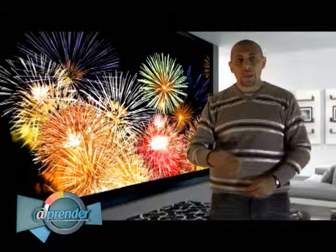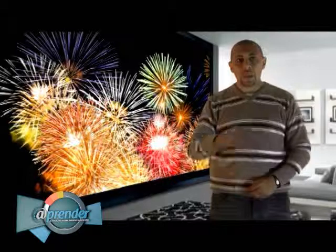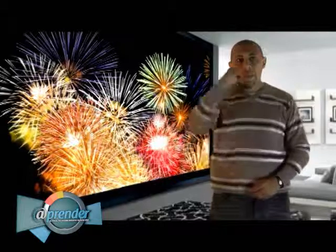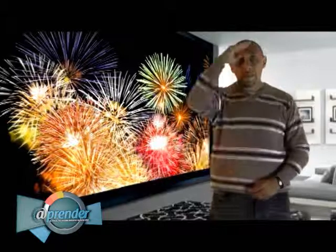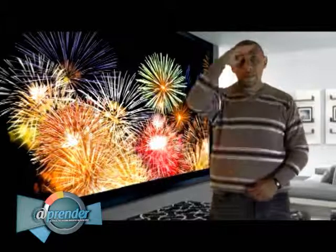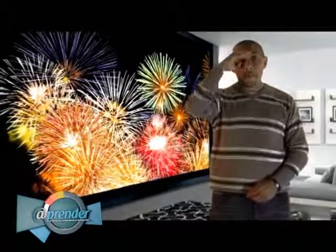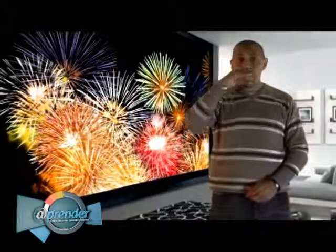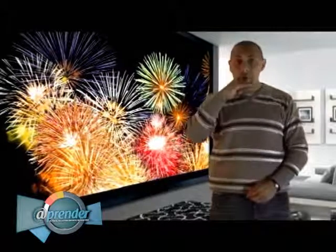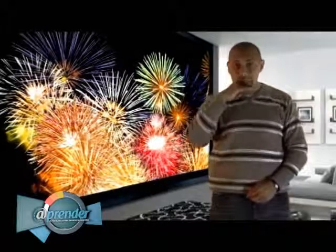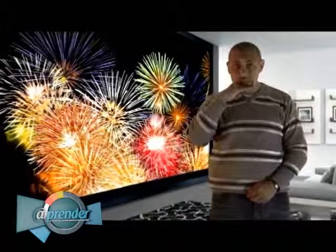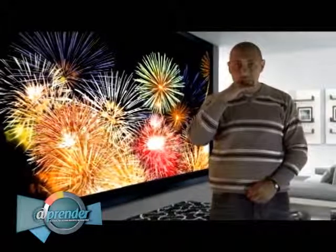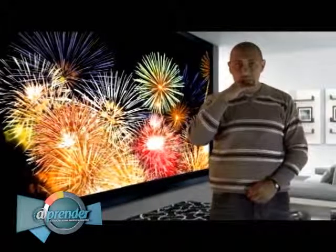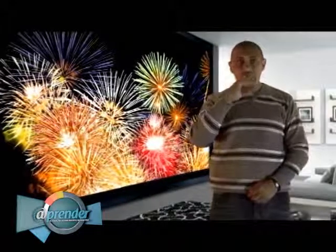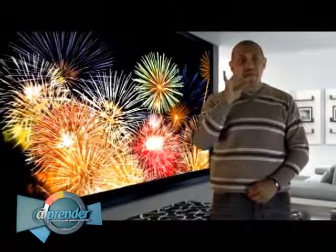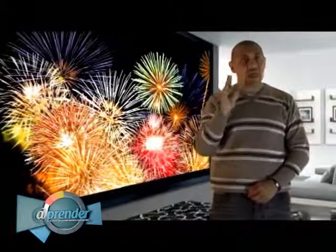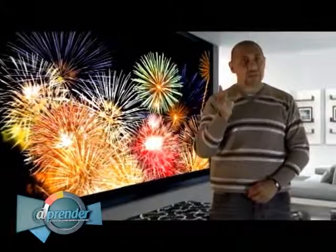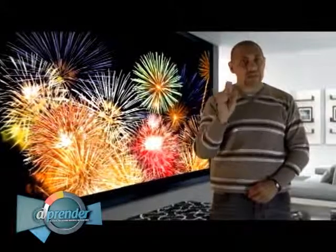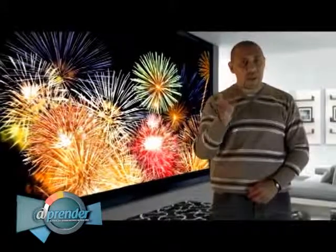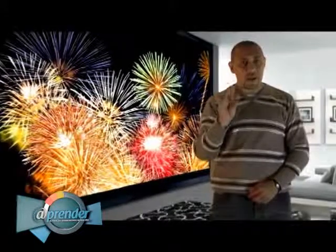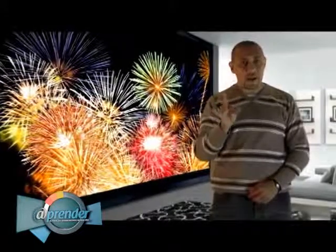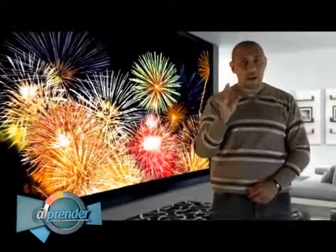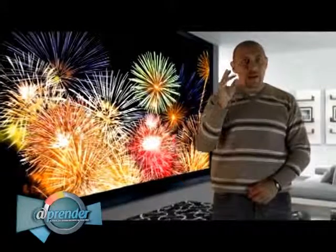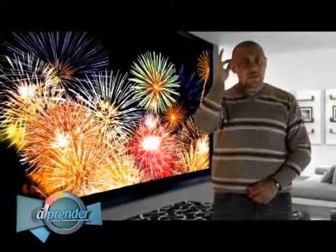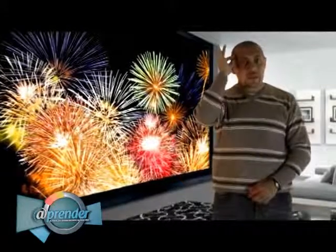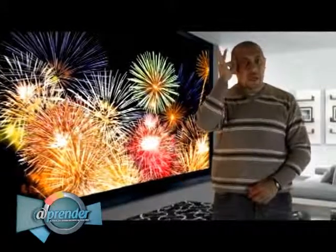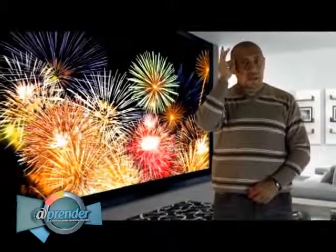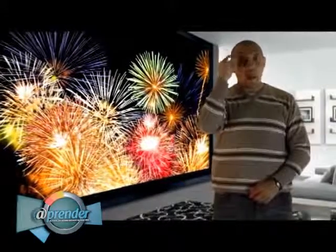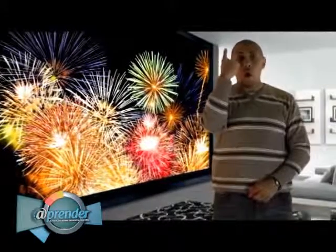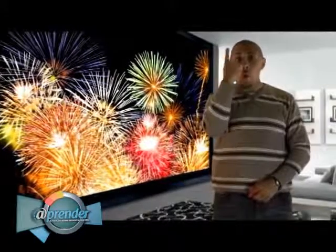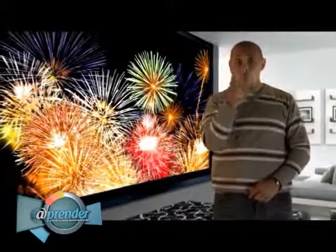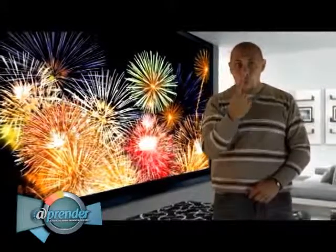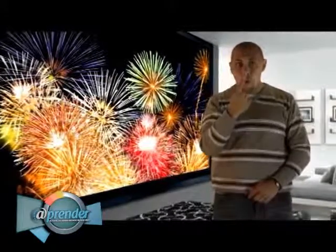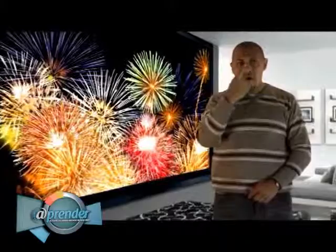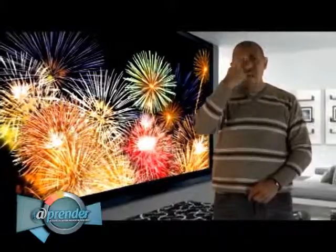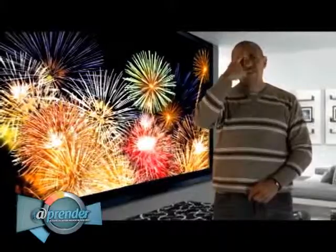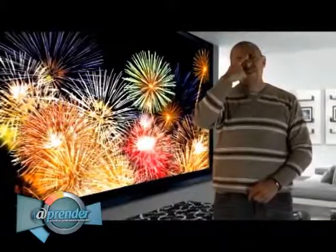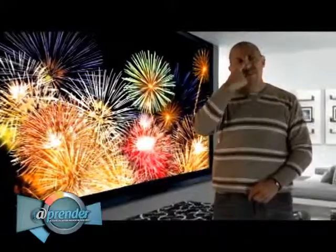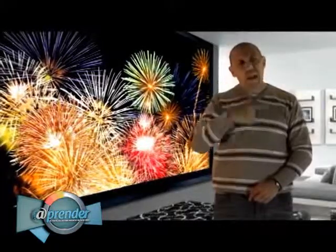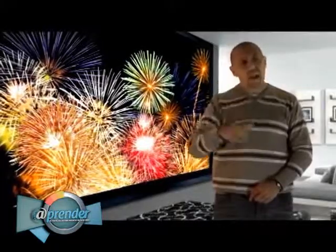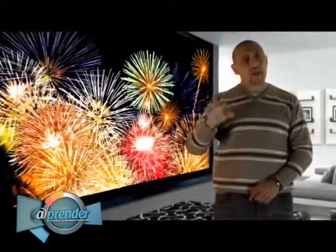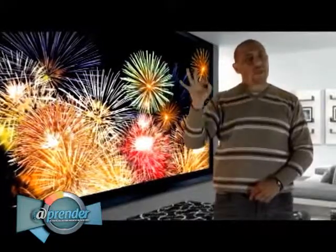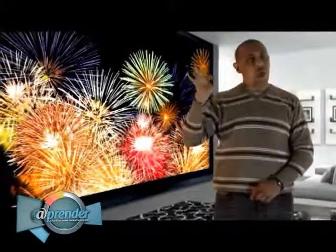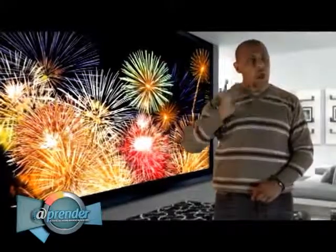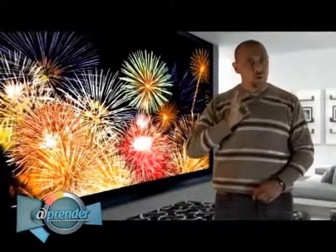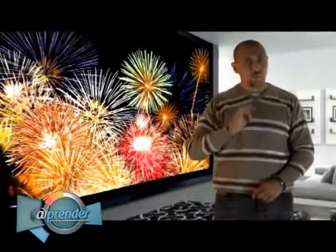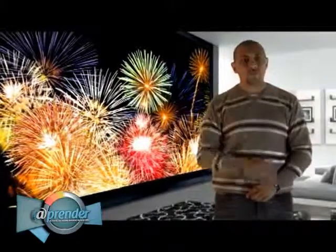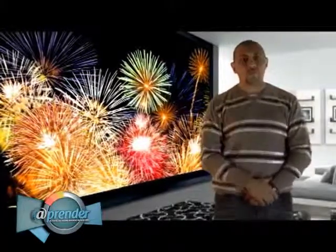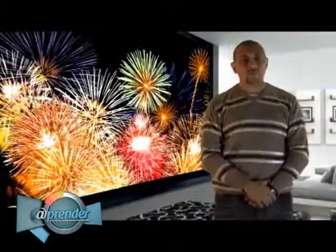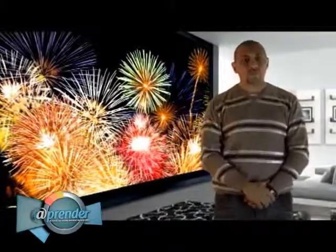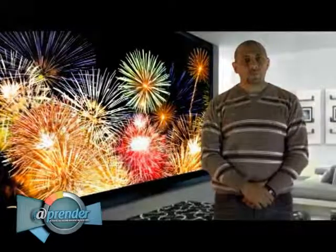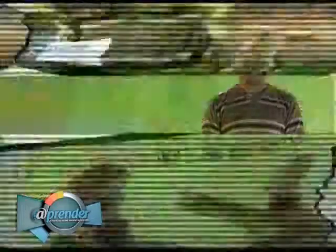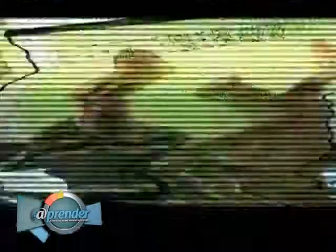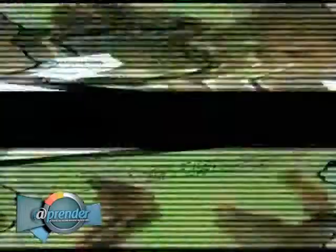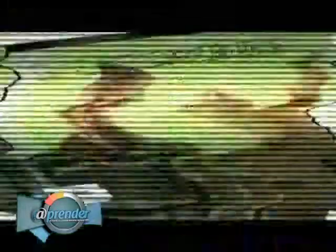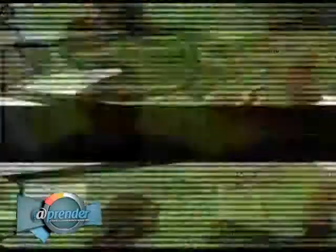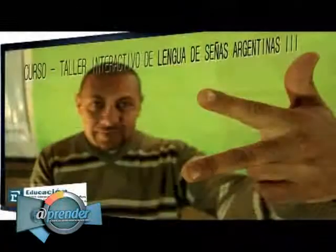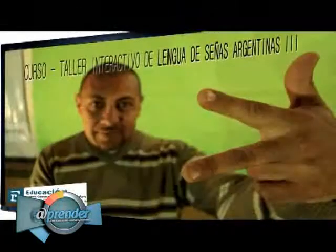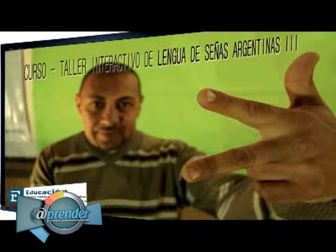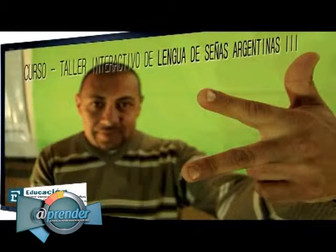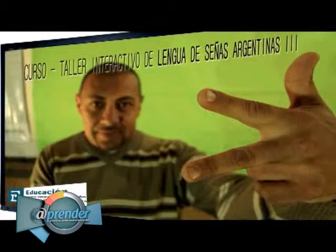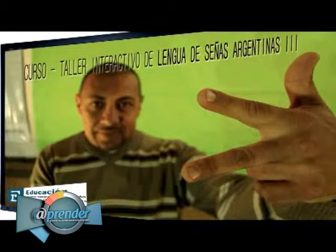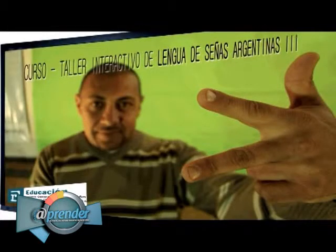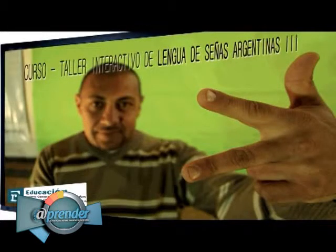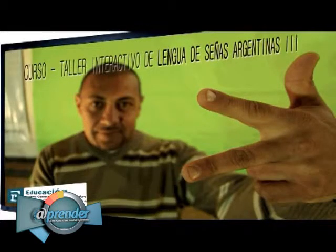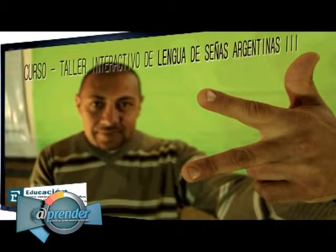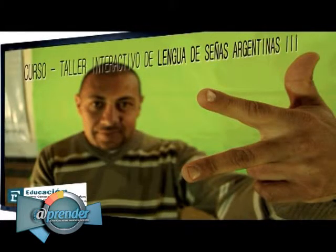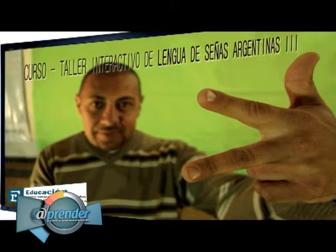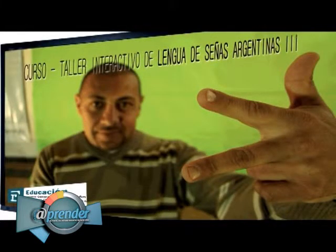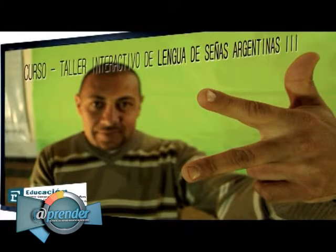31 de Diciembre